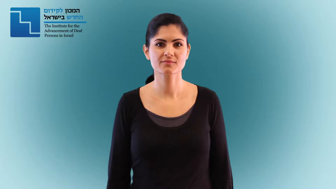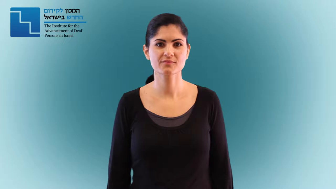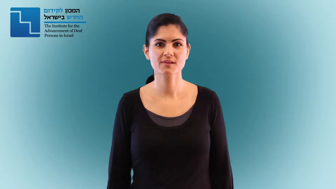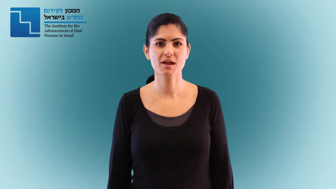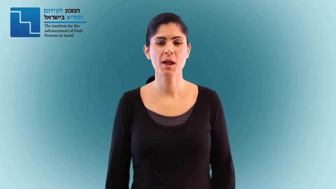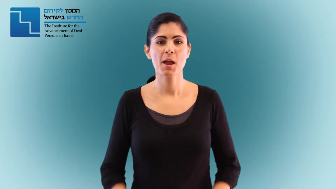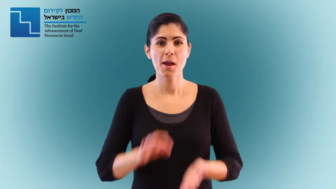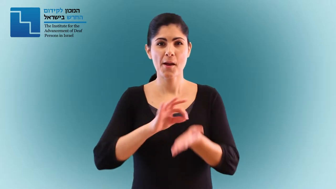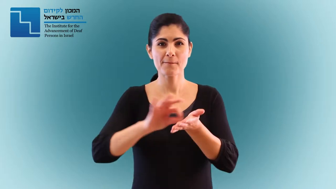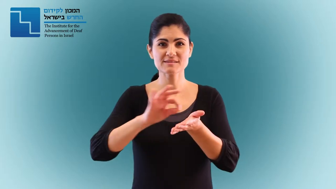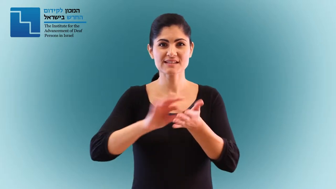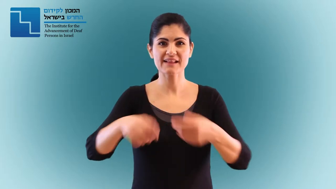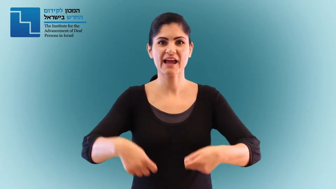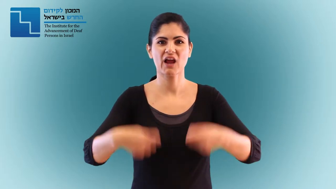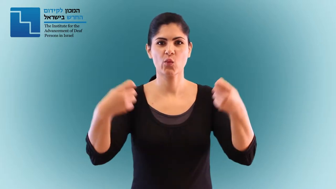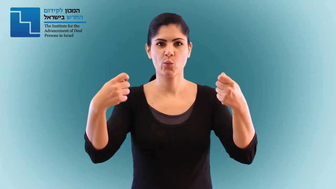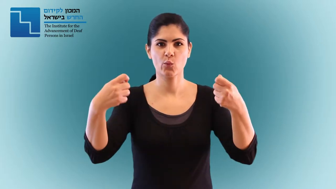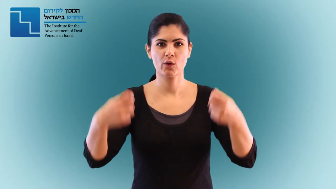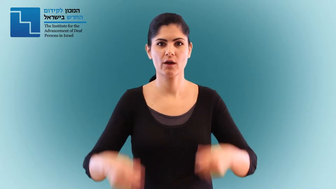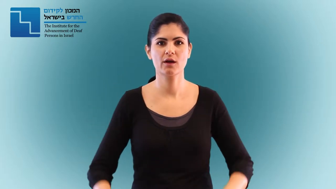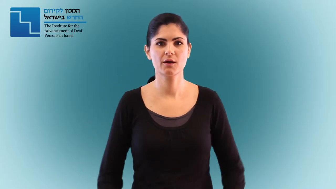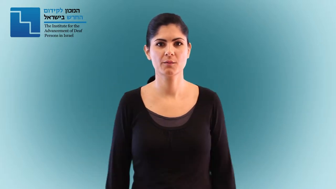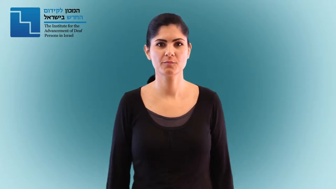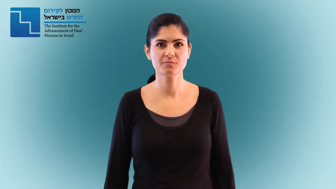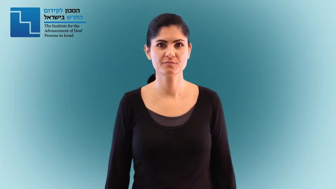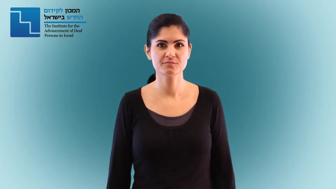משרד החינוך